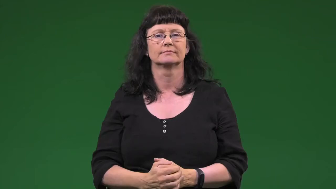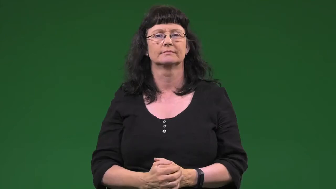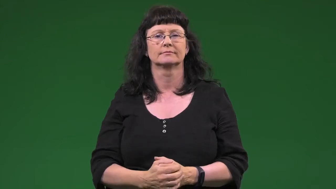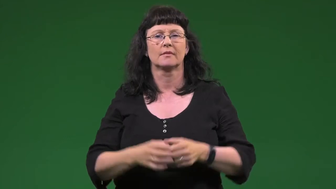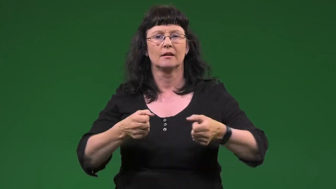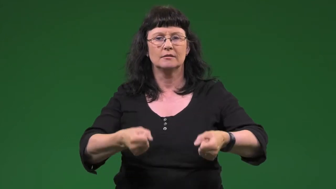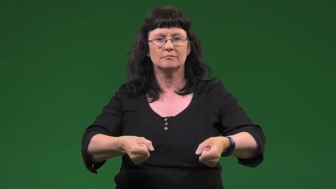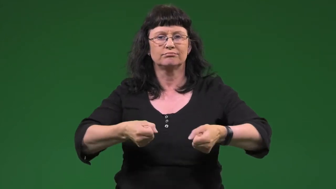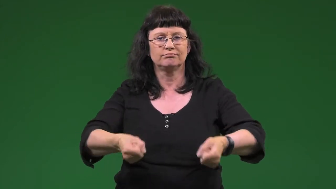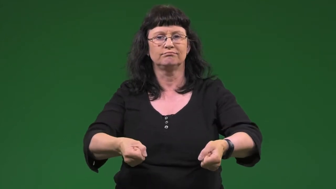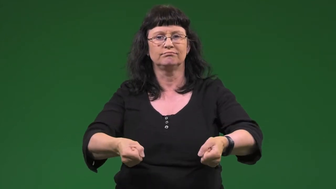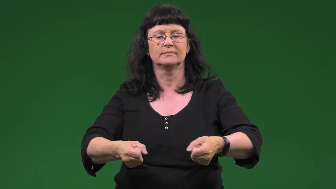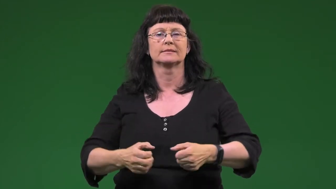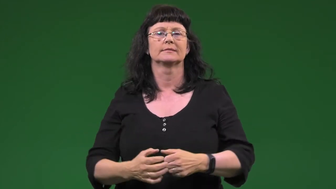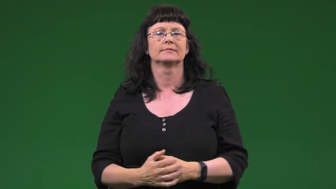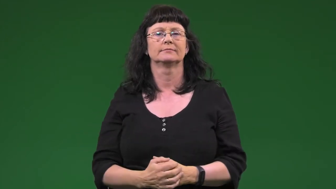Rafskaut